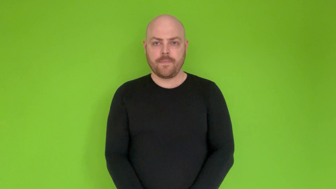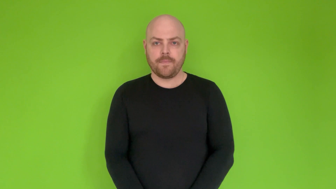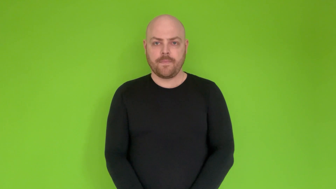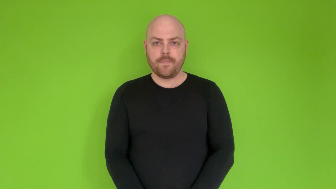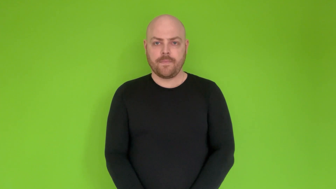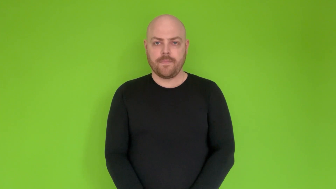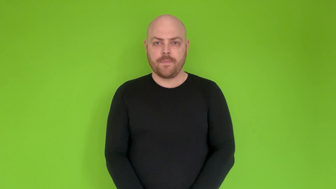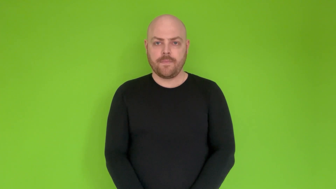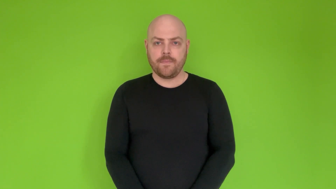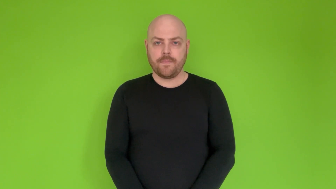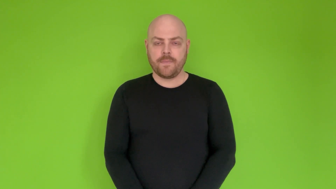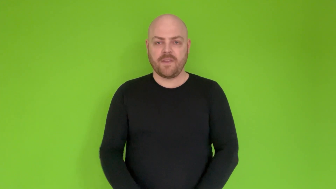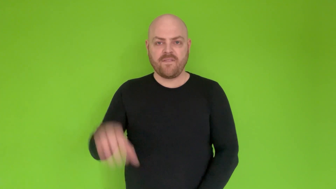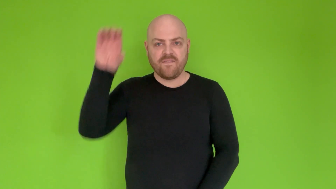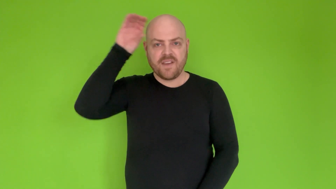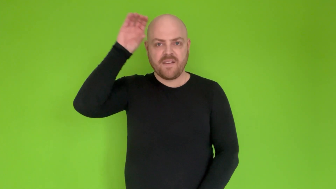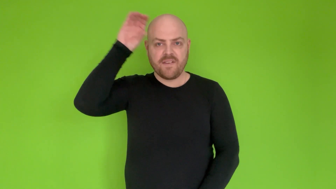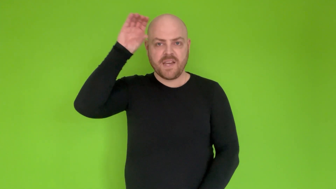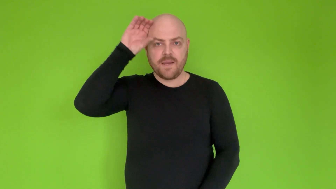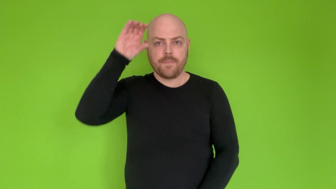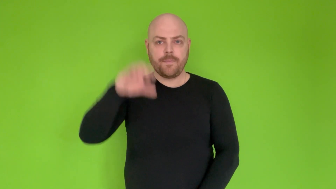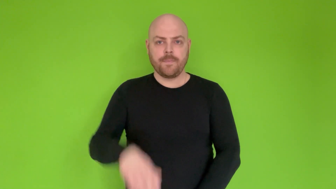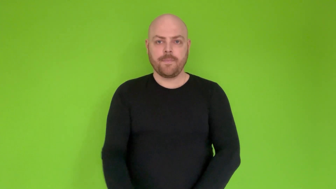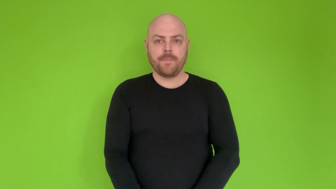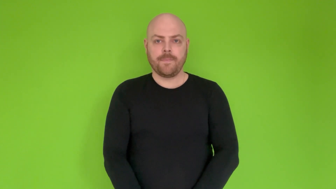Verviers